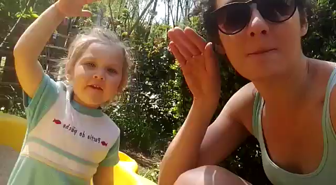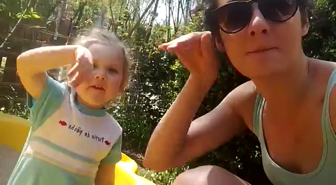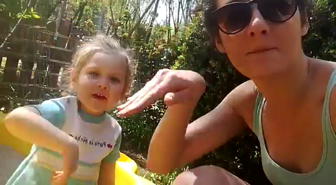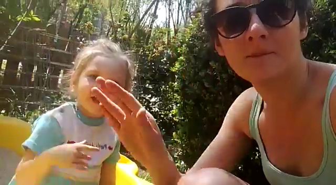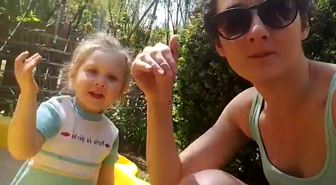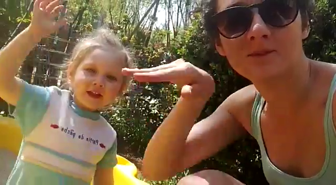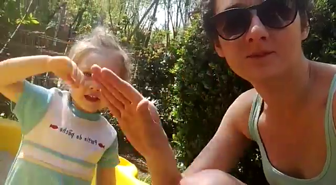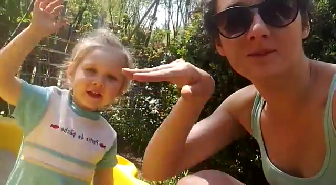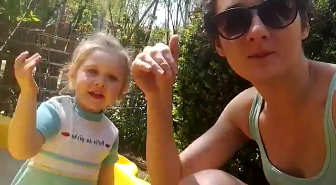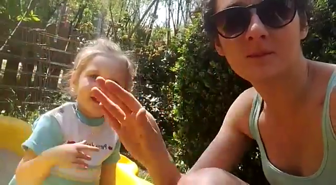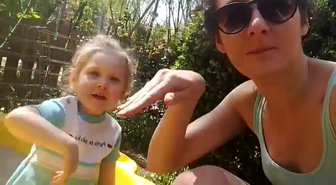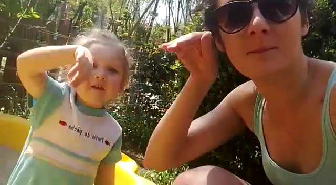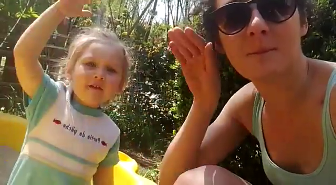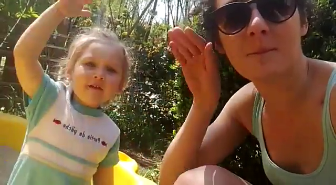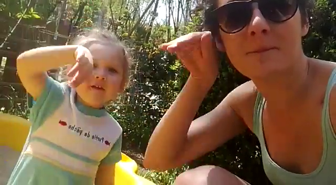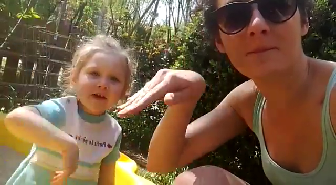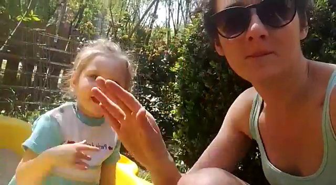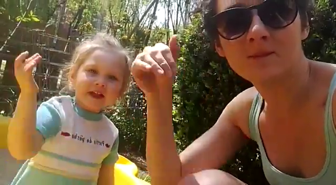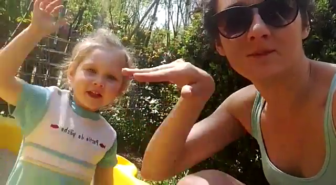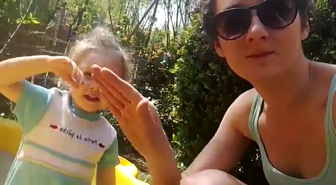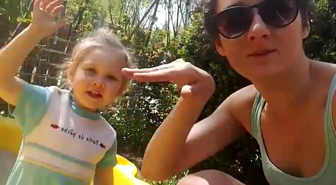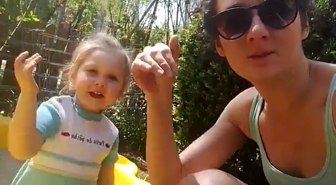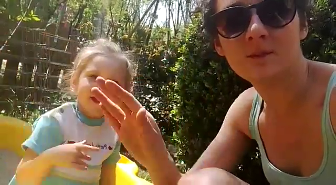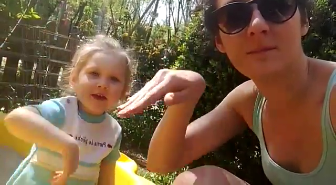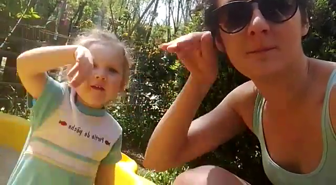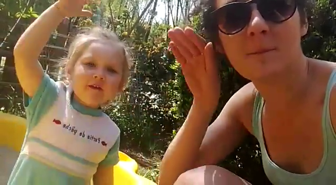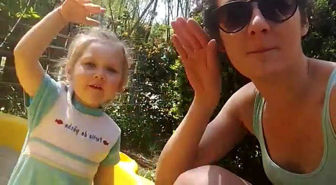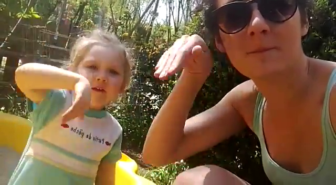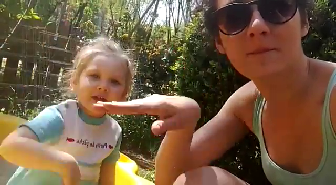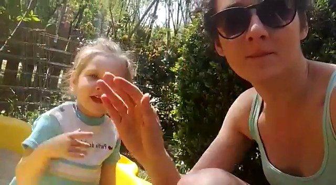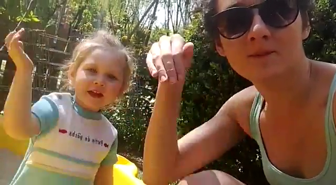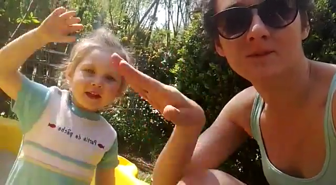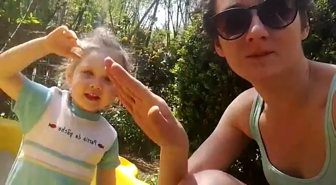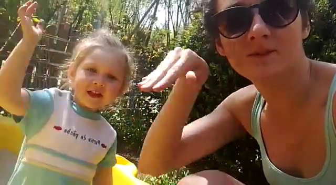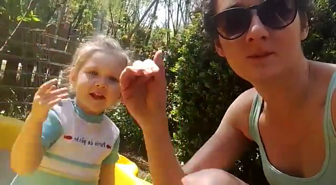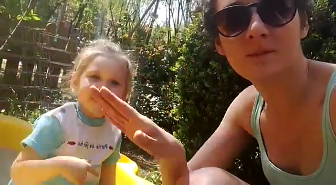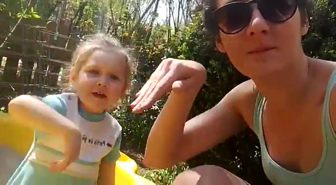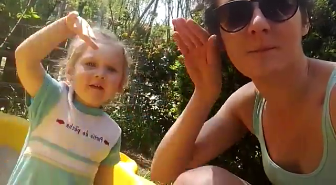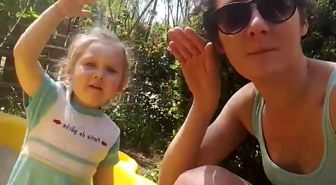Zima